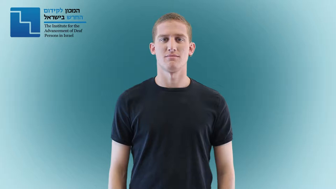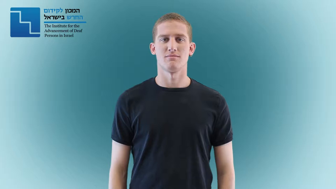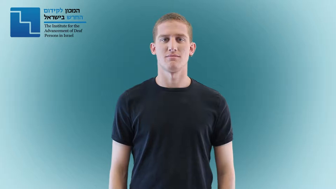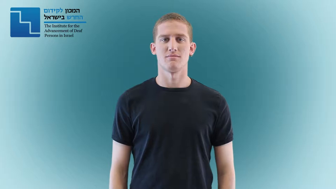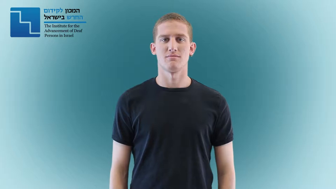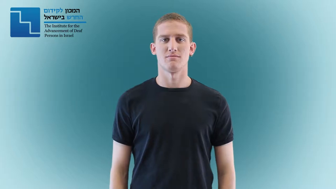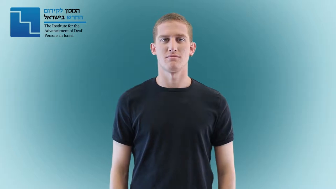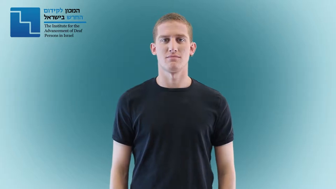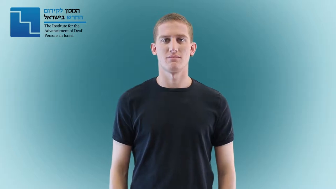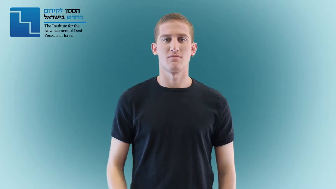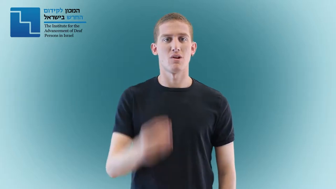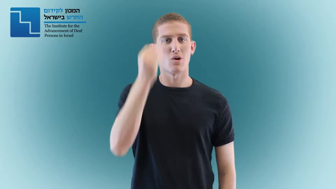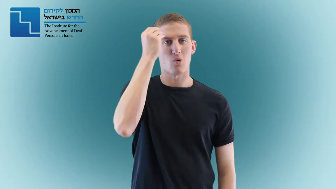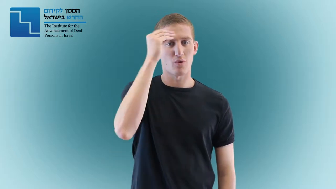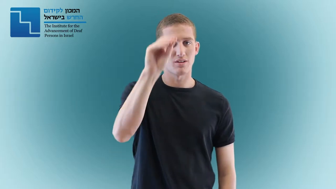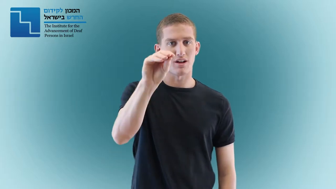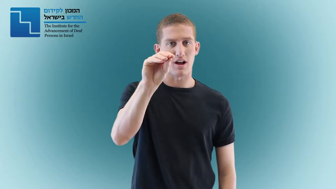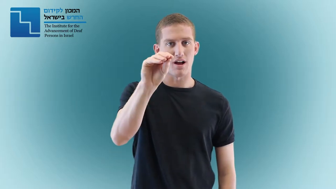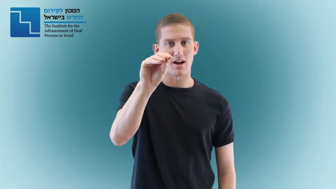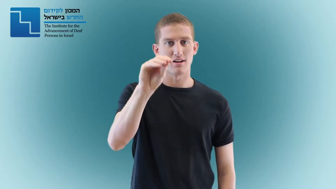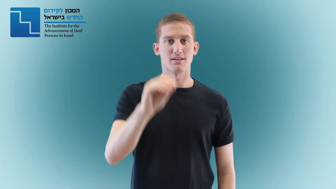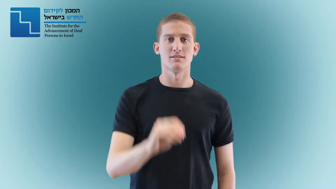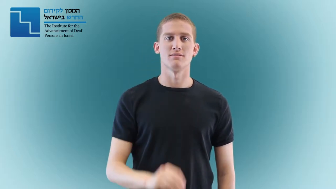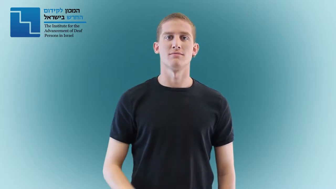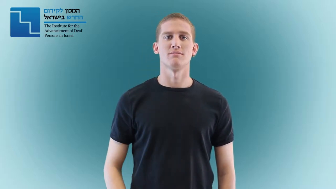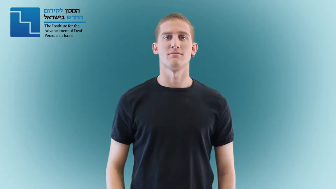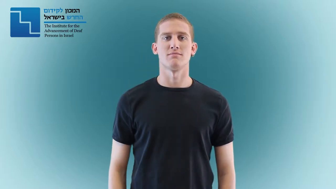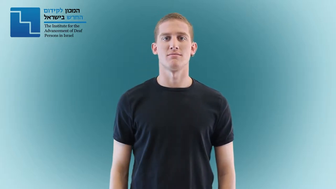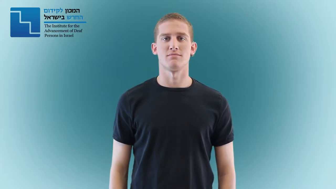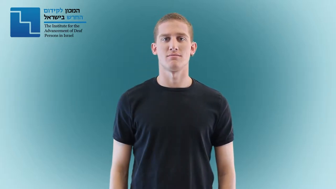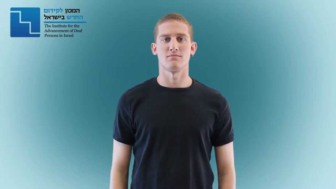הודעה